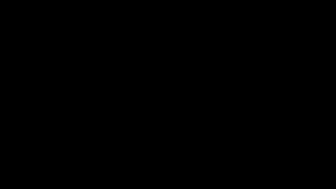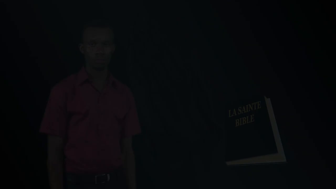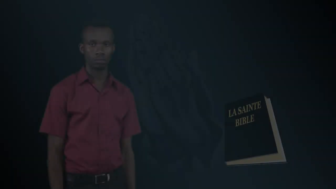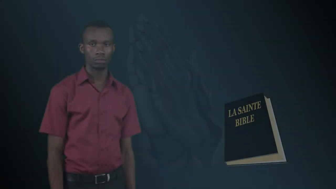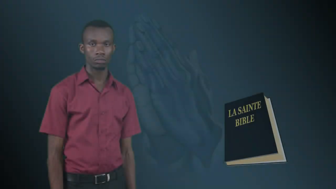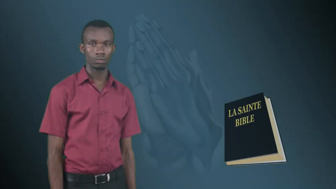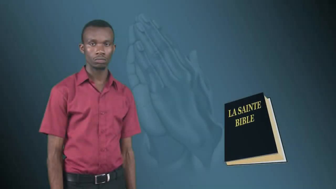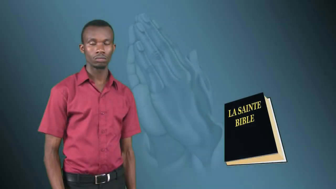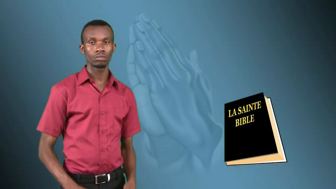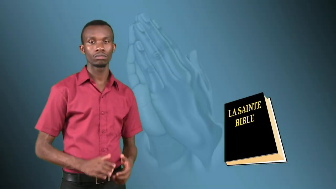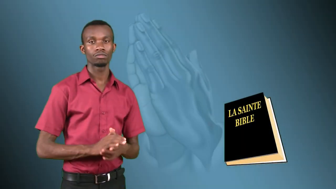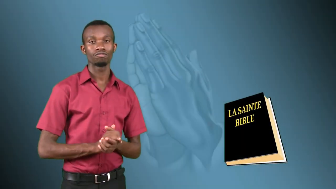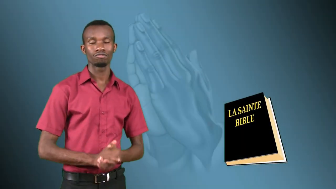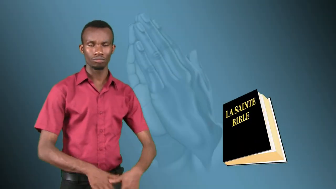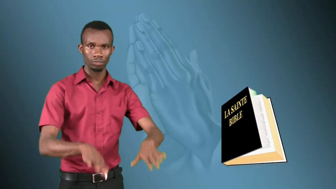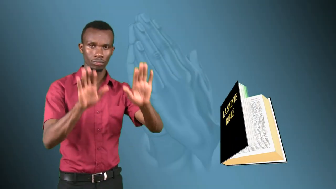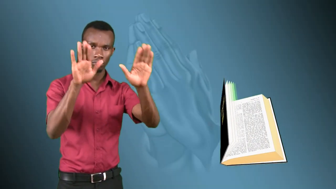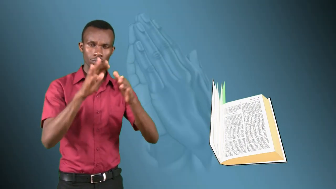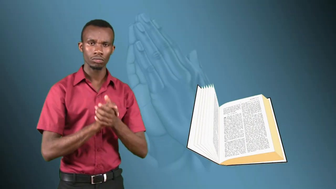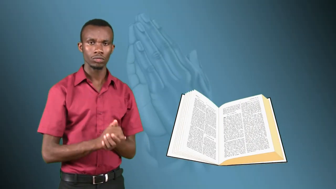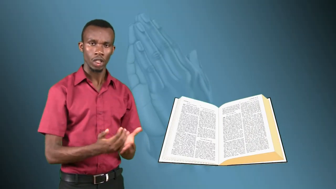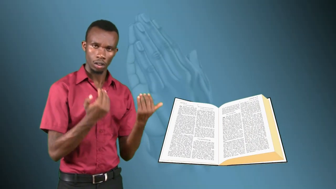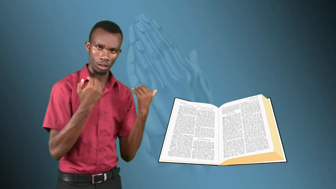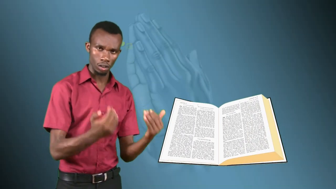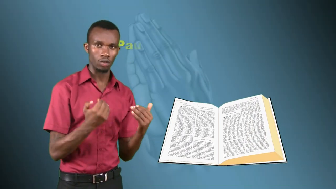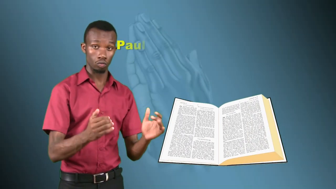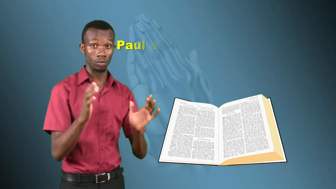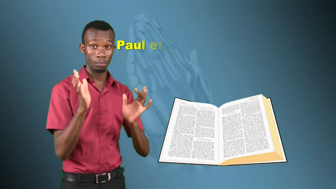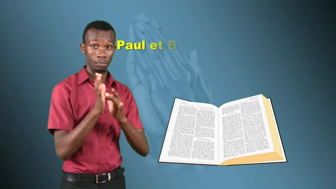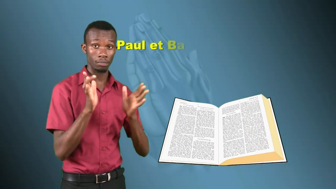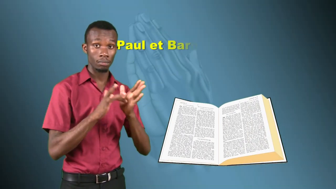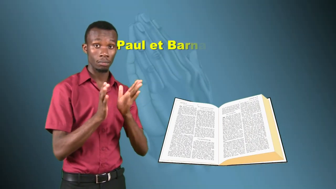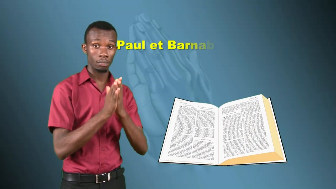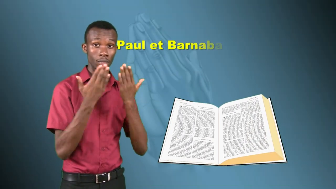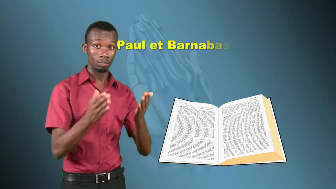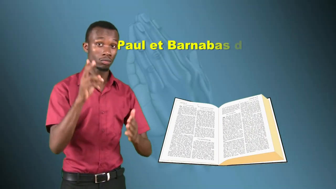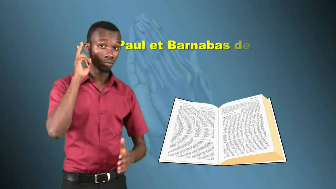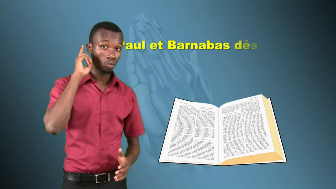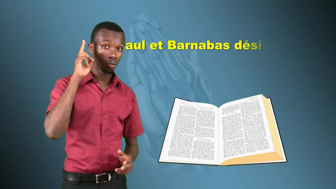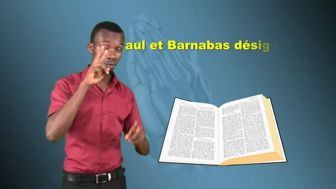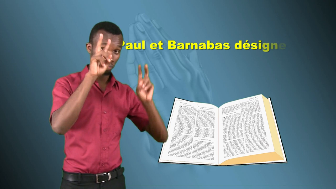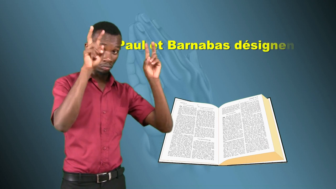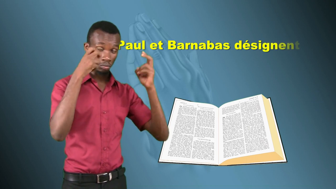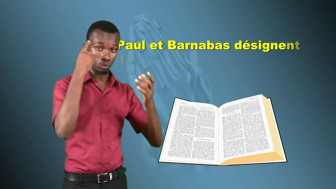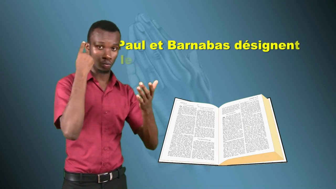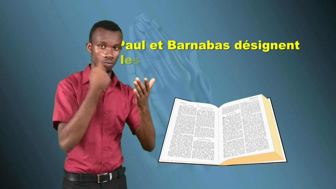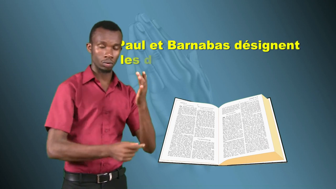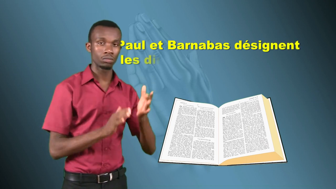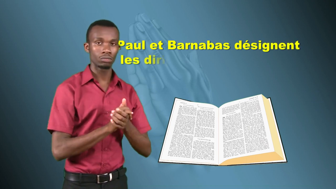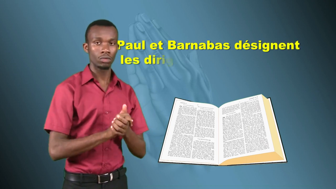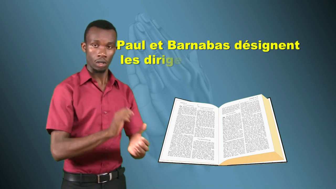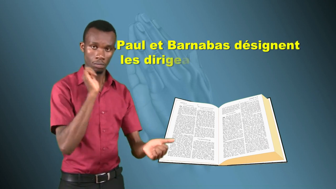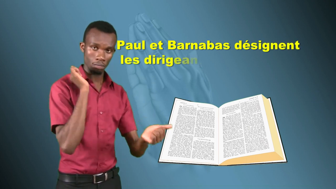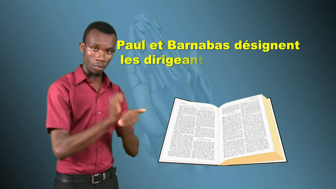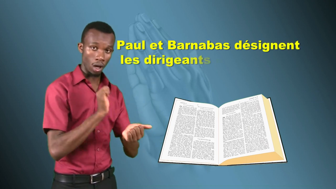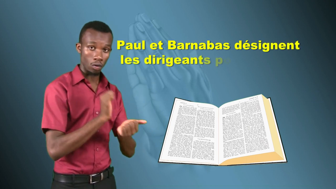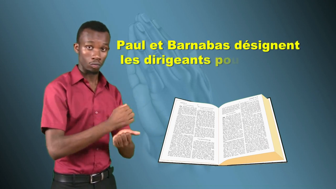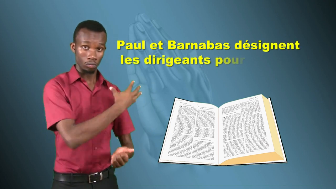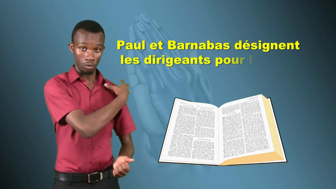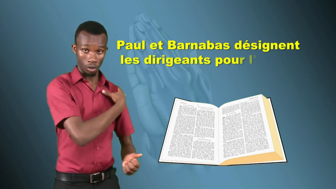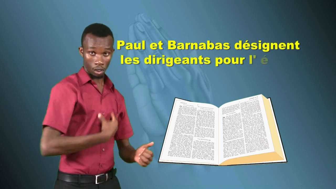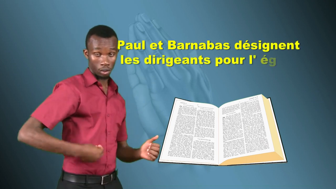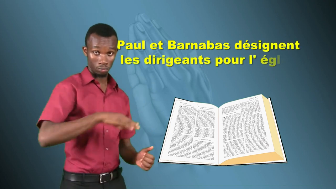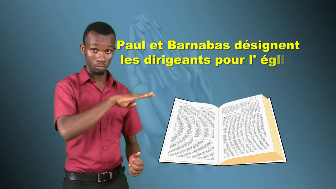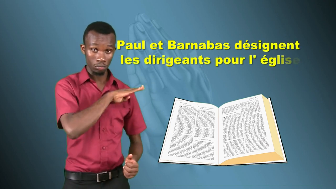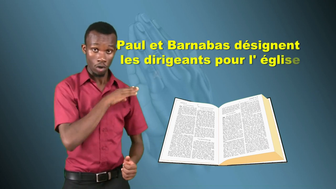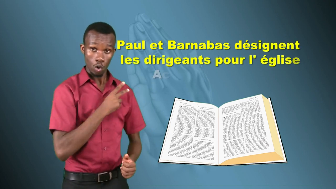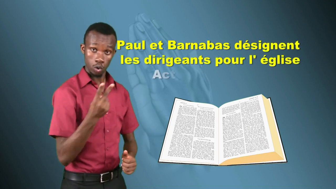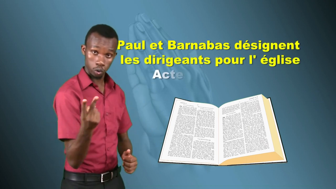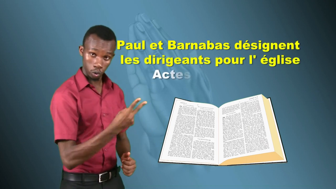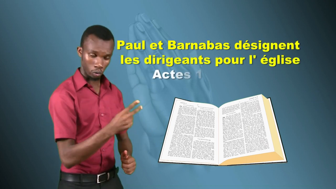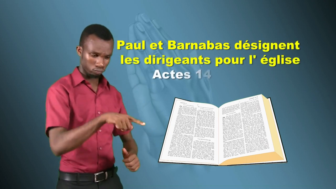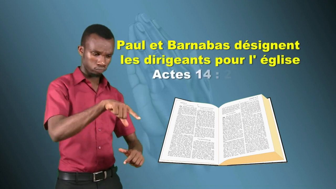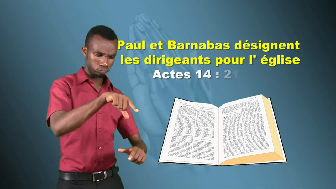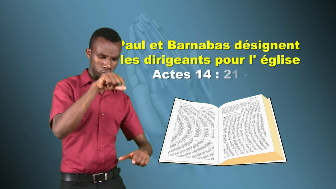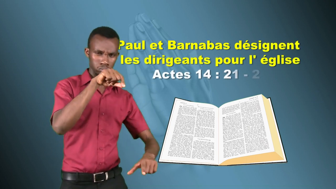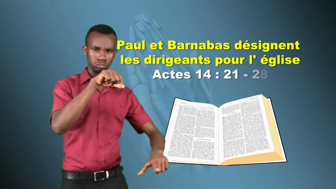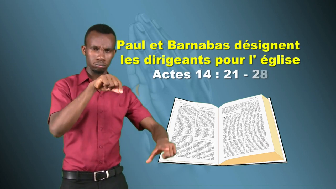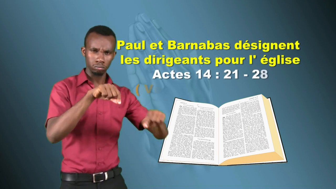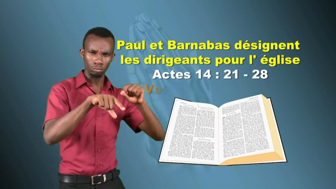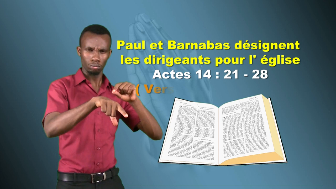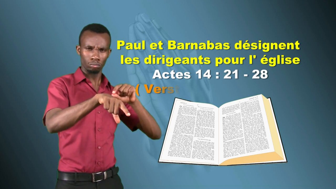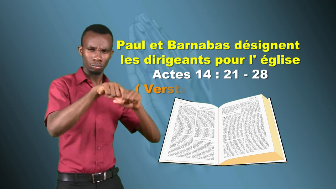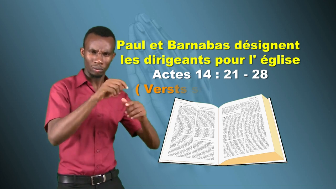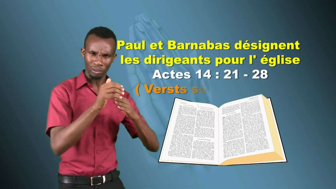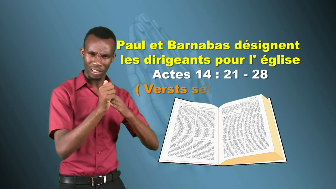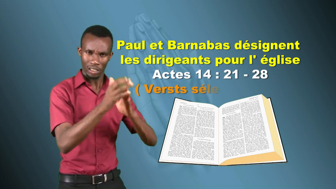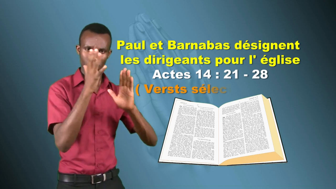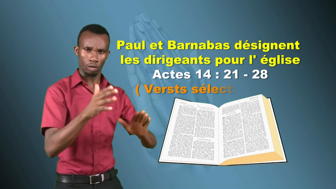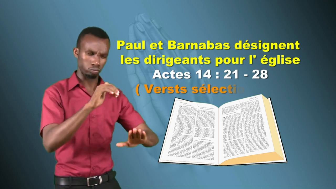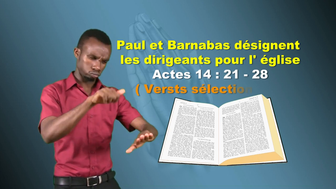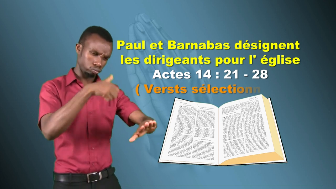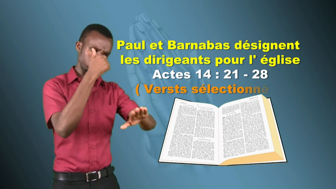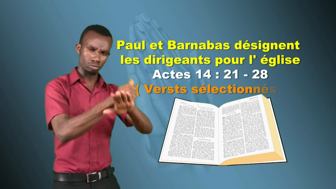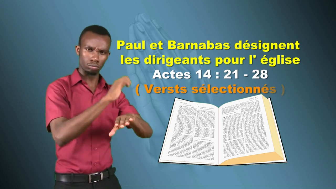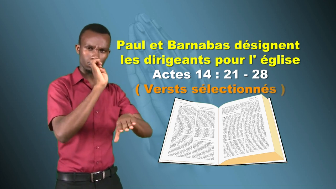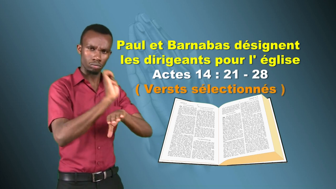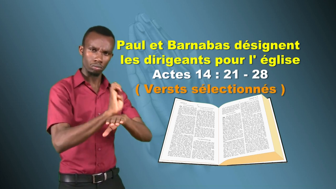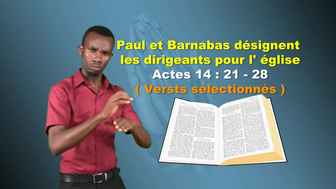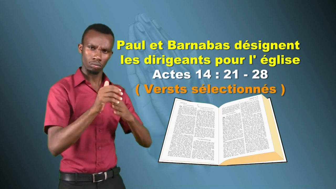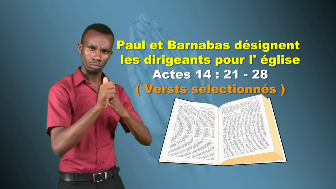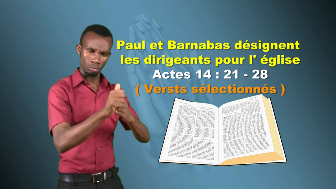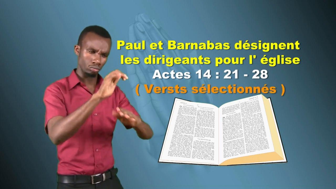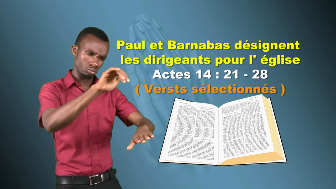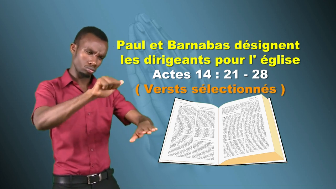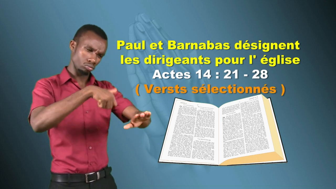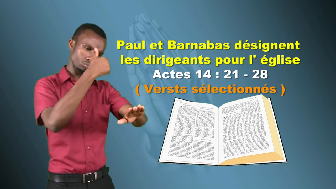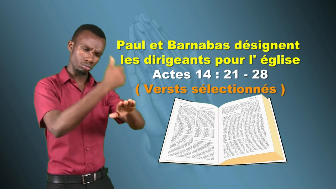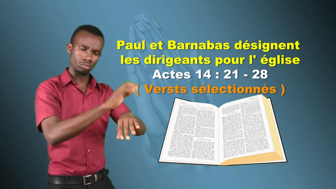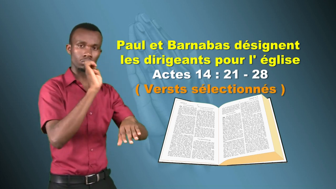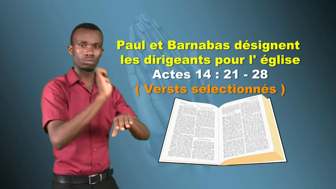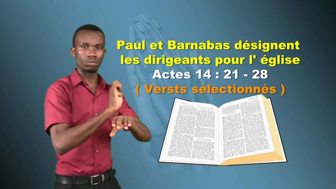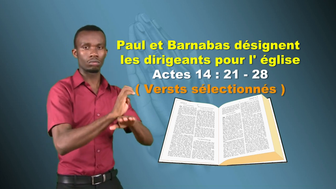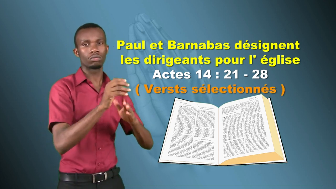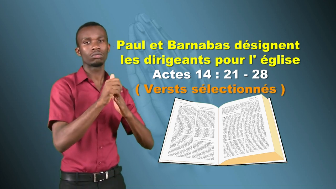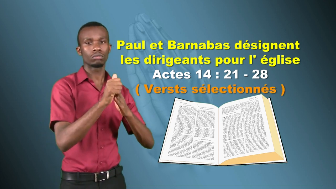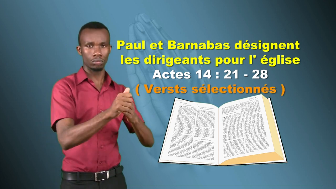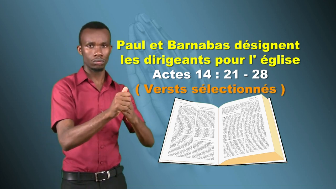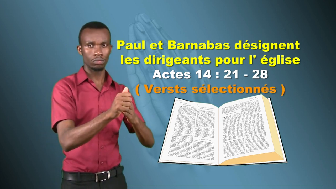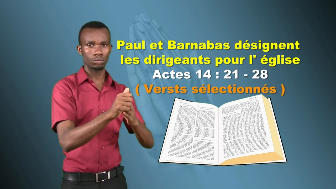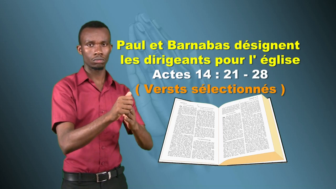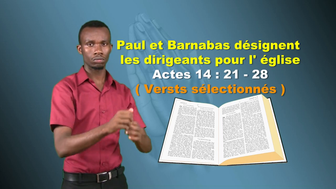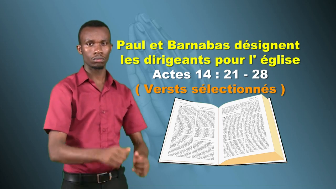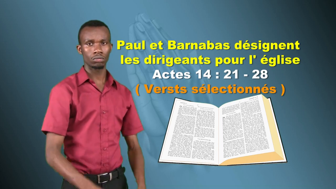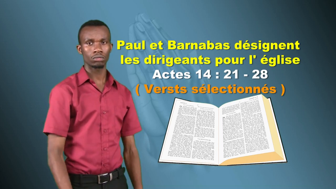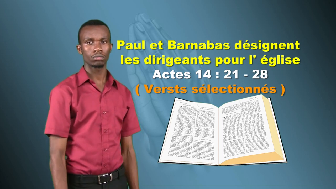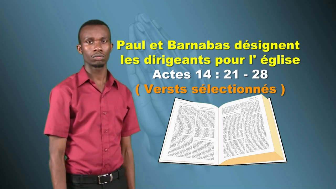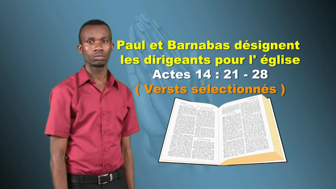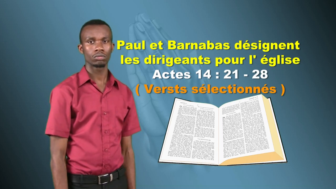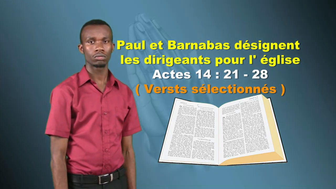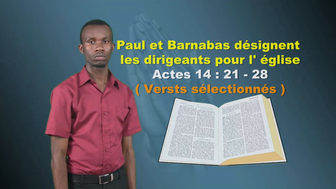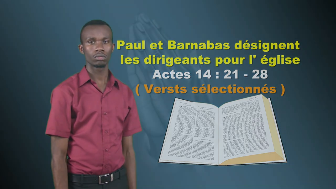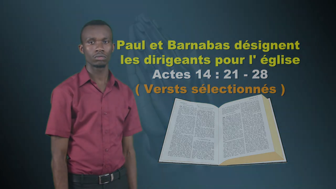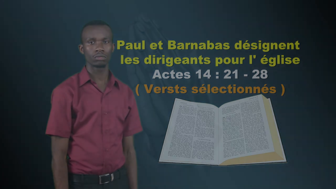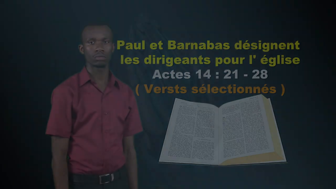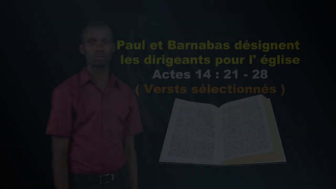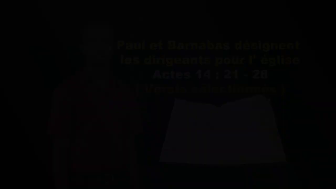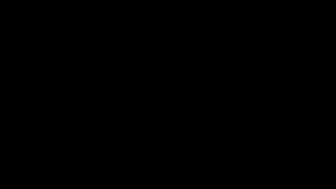Paul et Barnabas désignent les dirigeants pour l'église